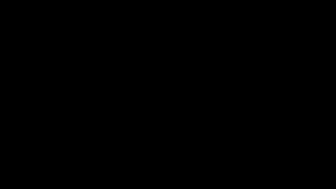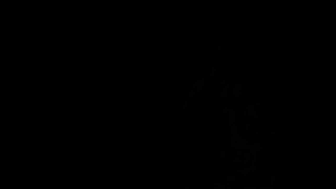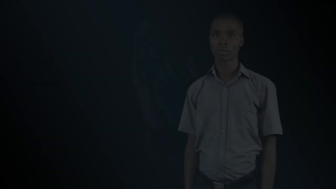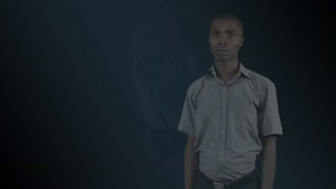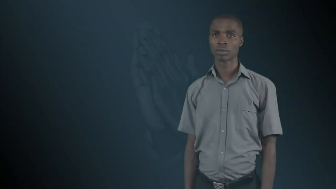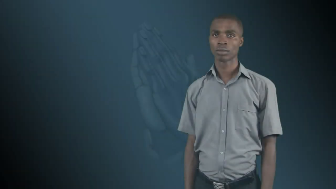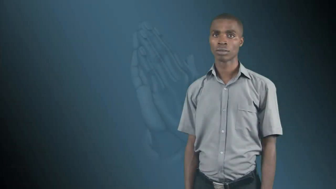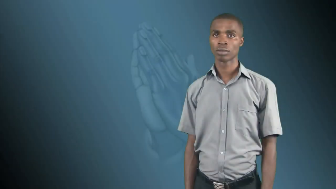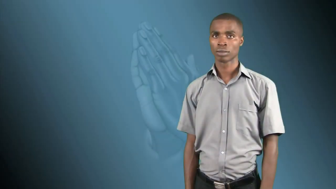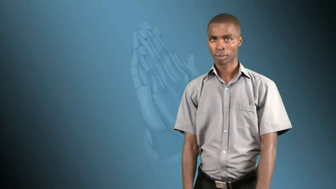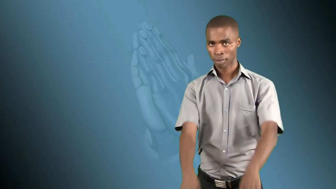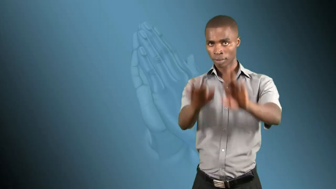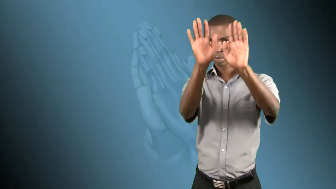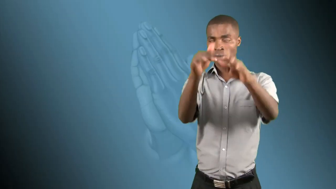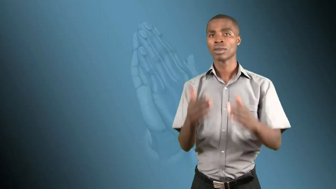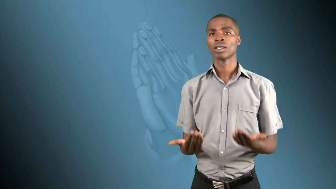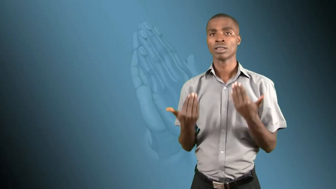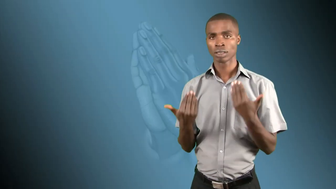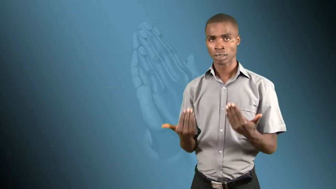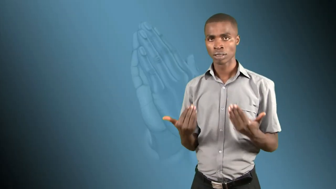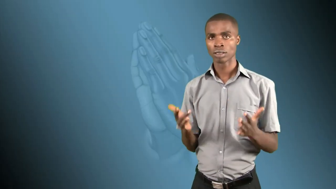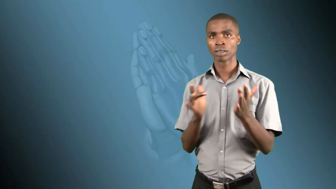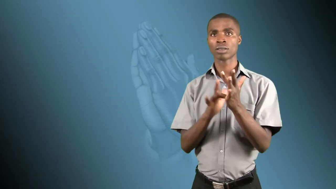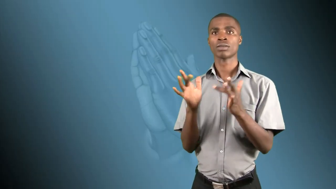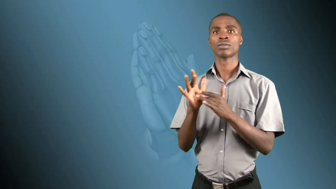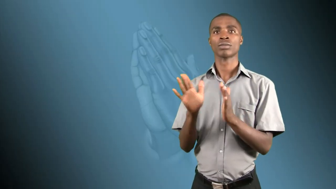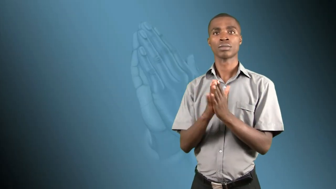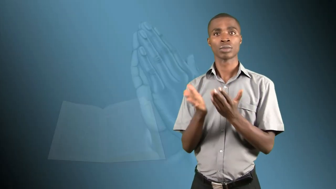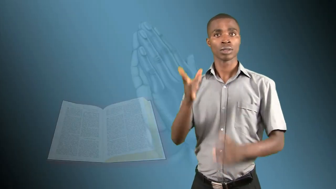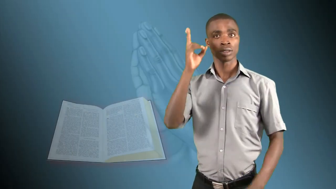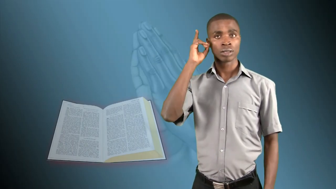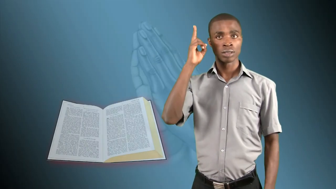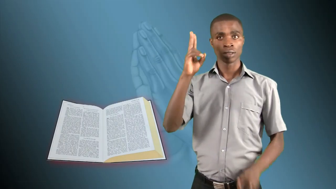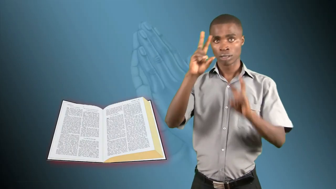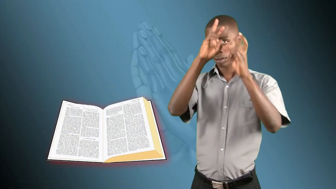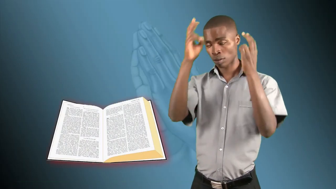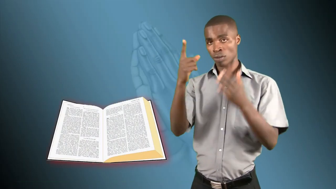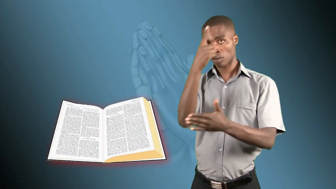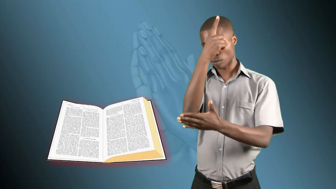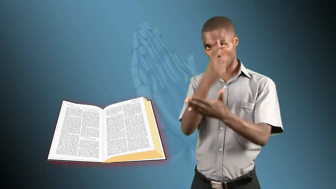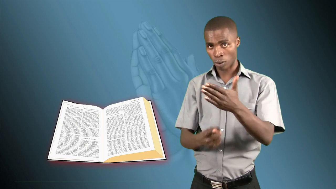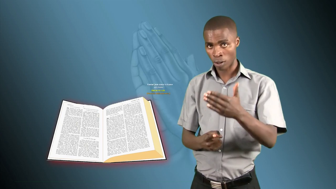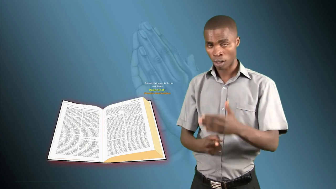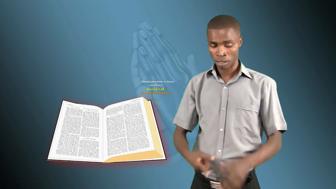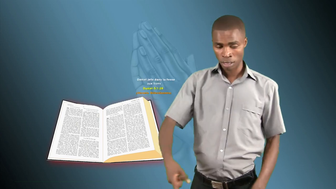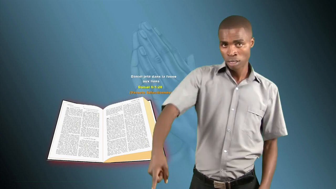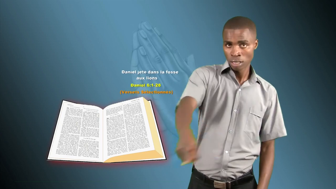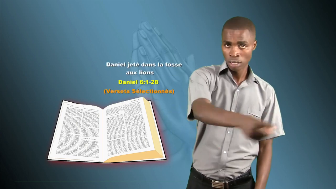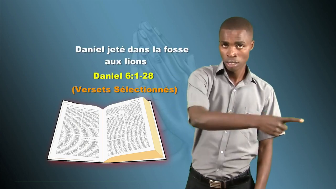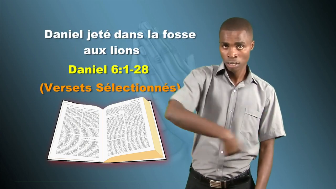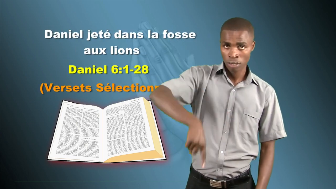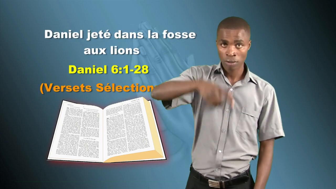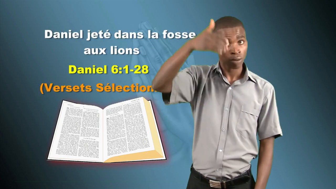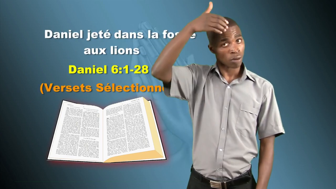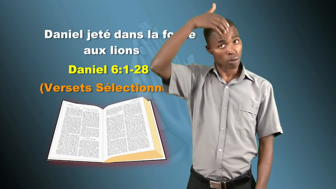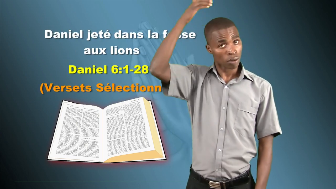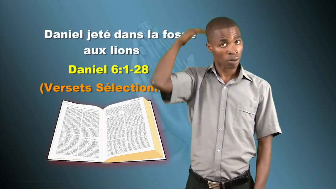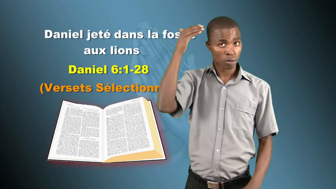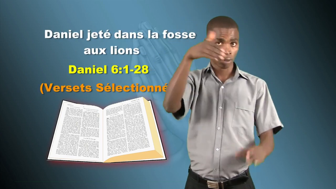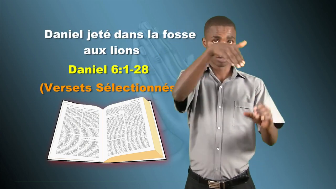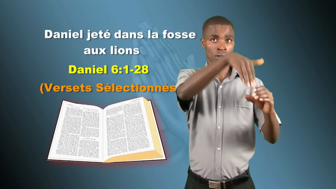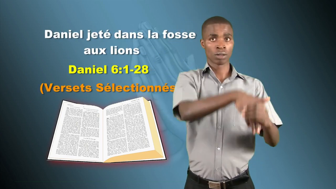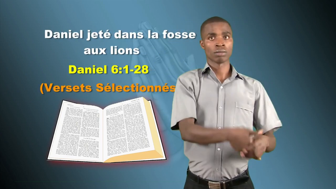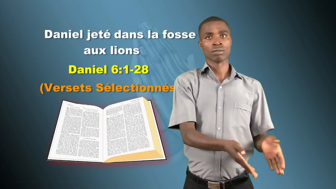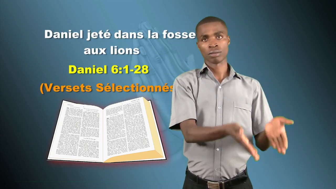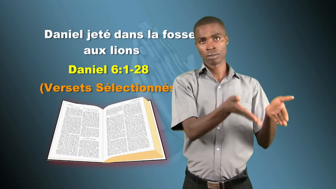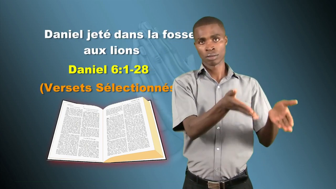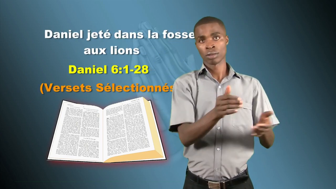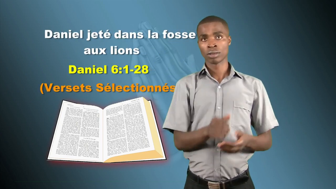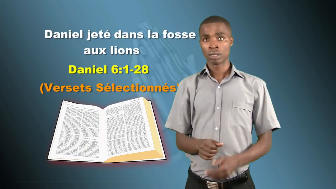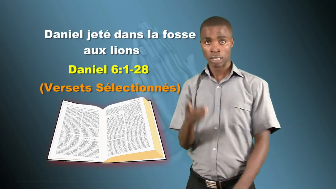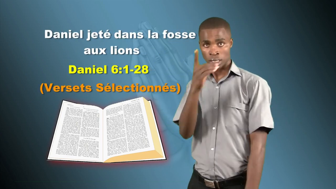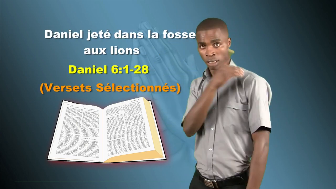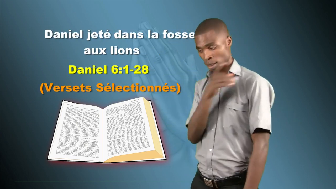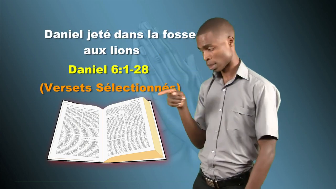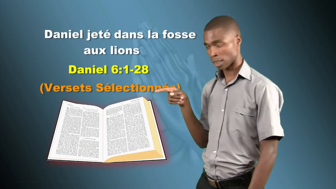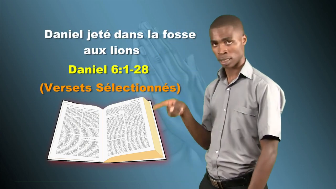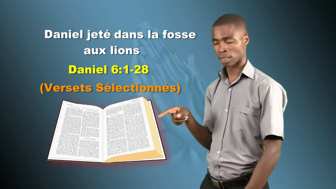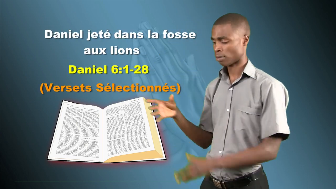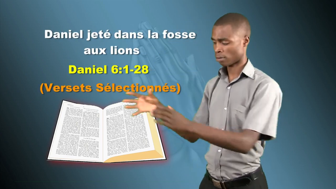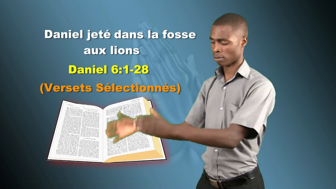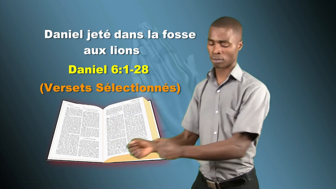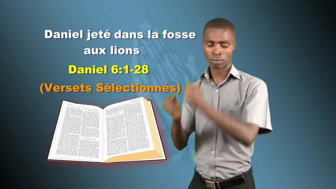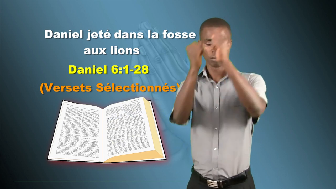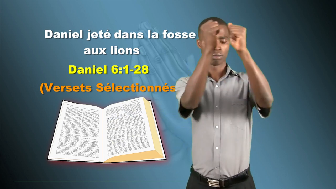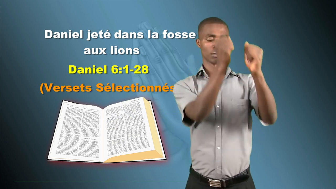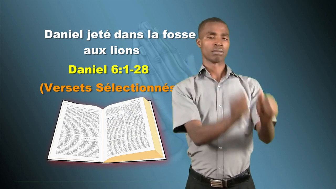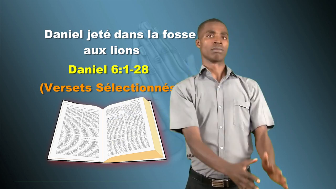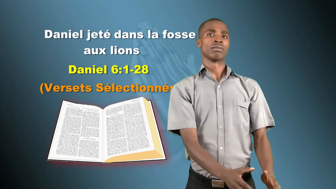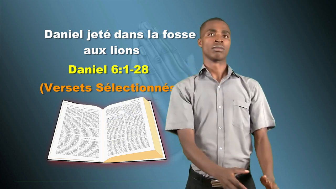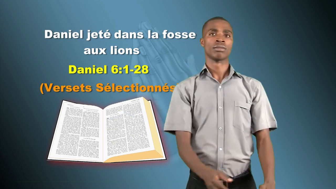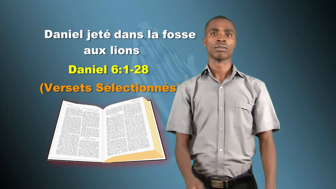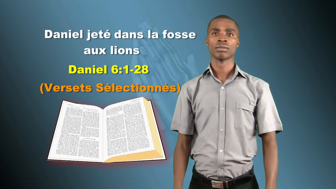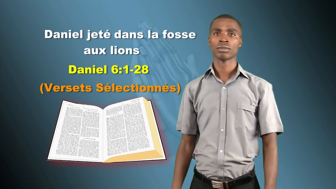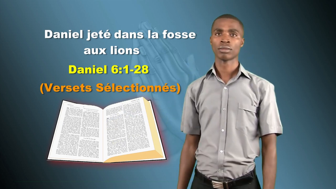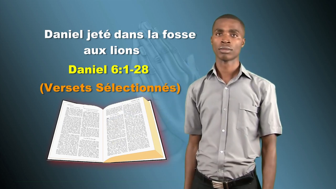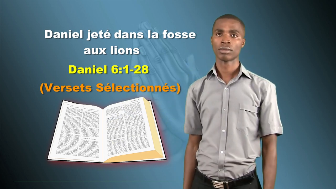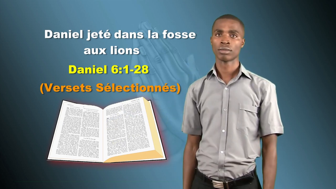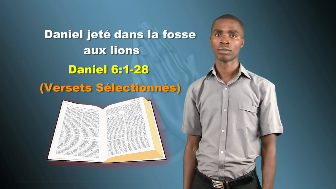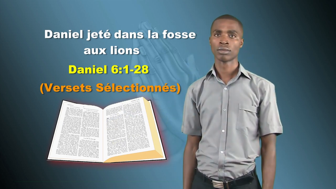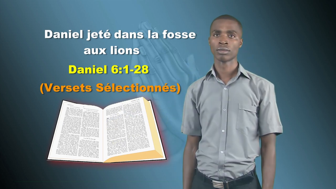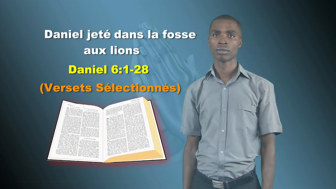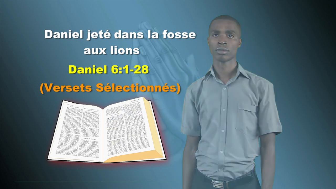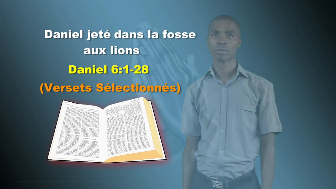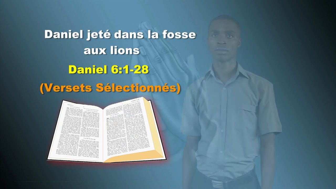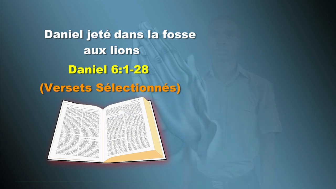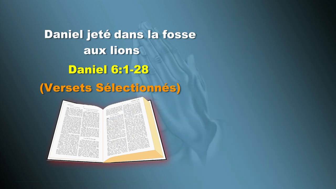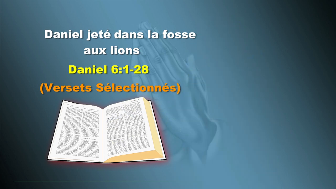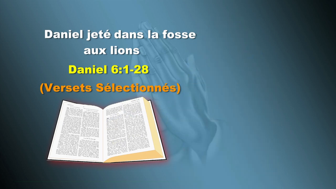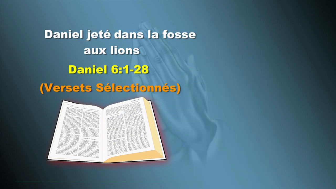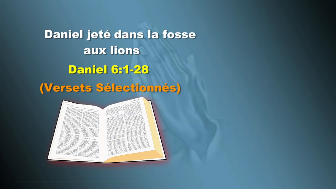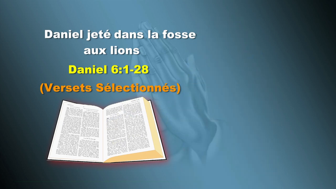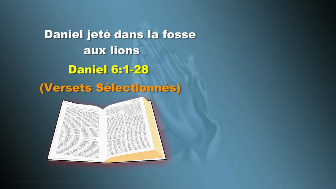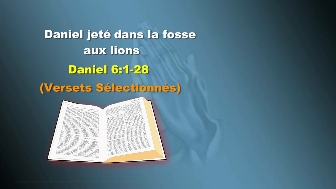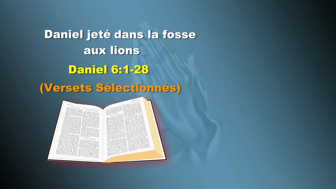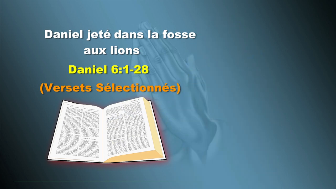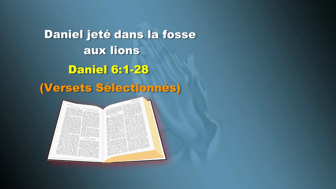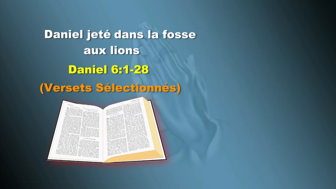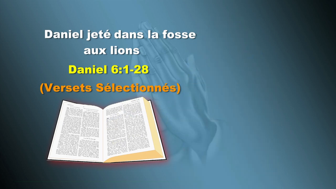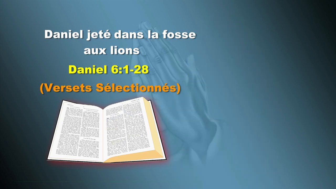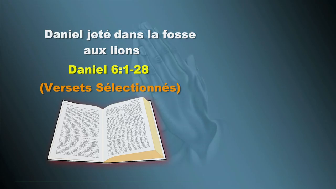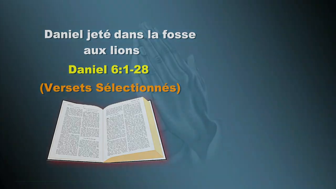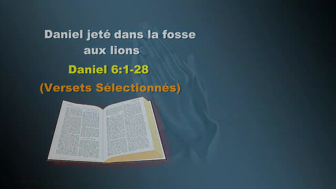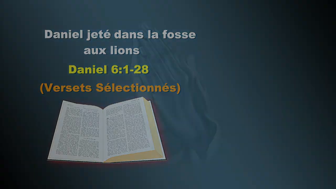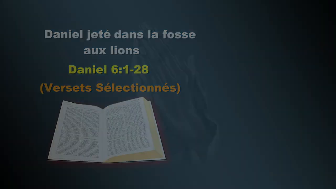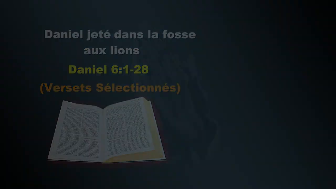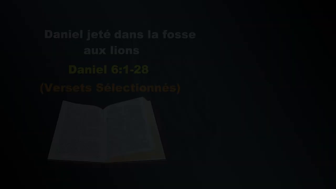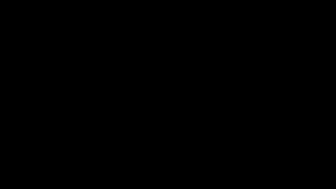Daniel jeté dans la fosse aux lions